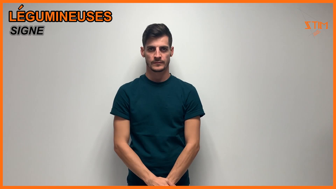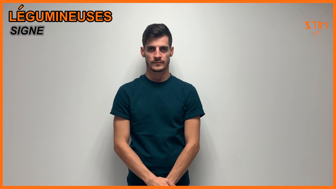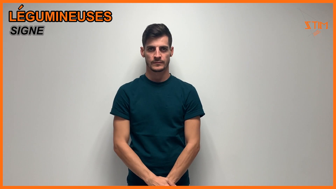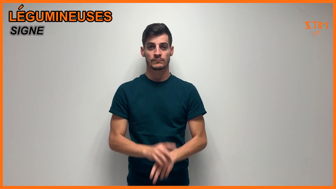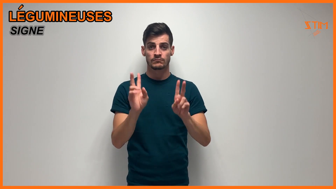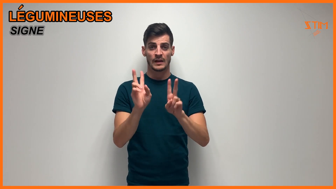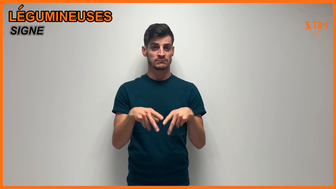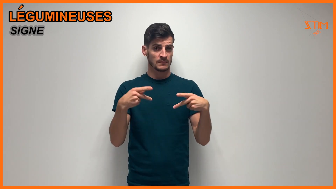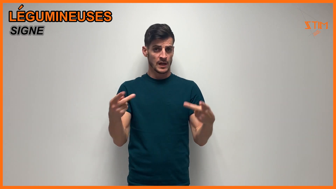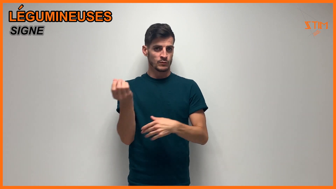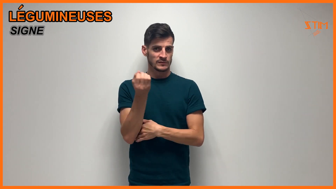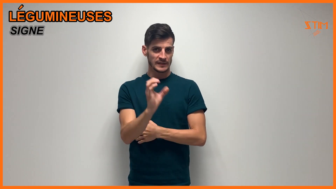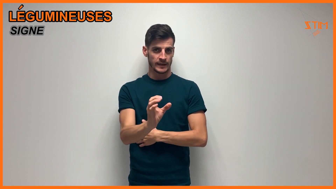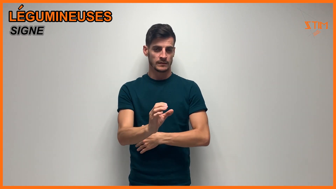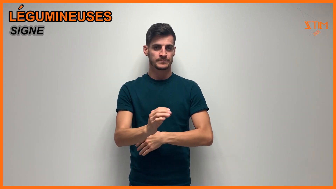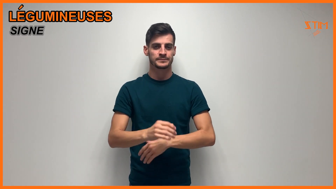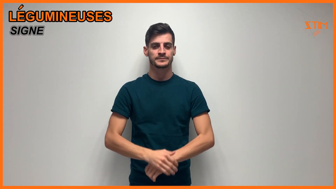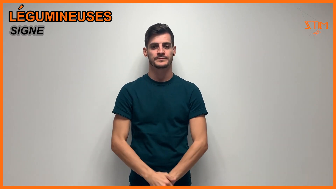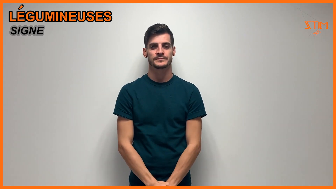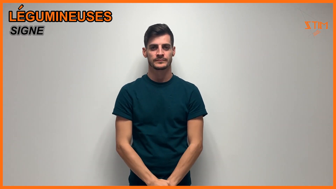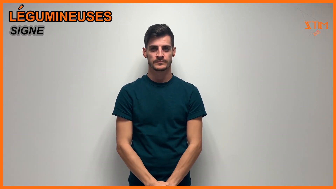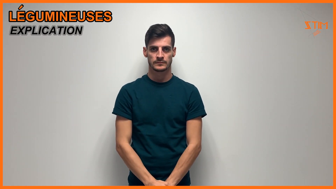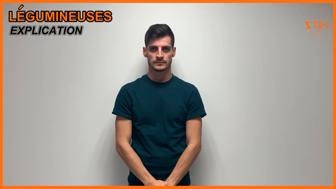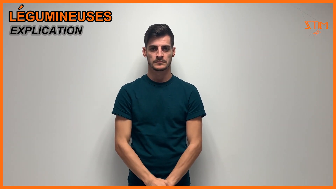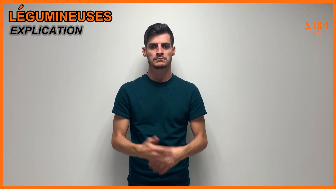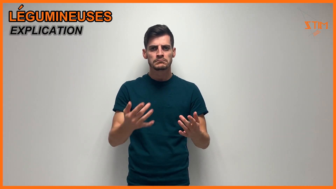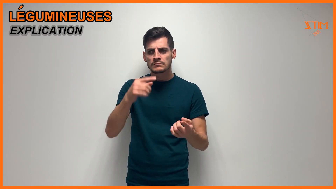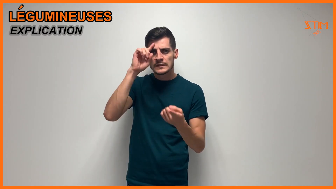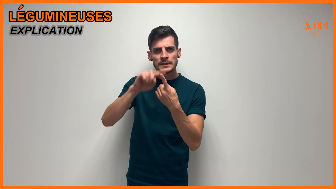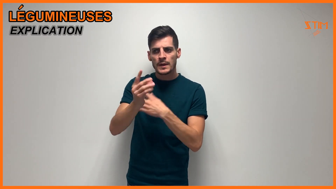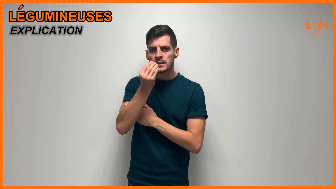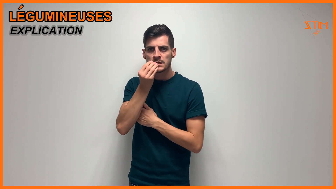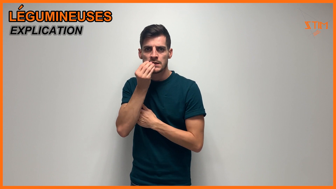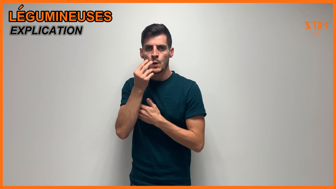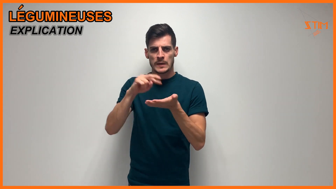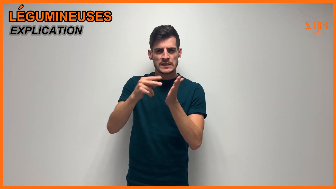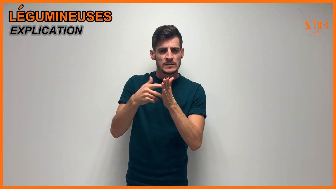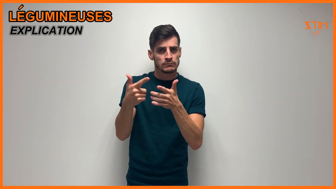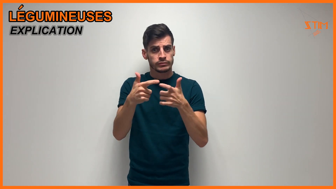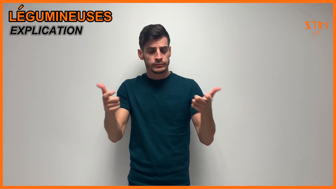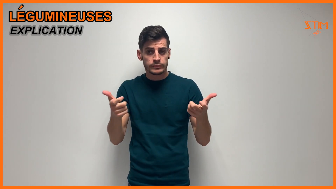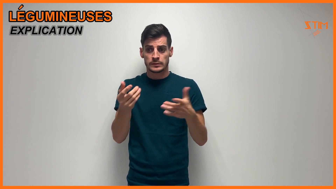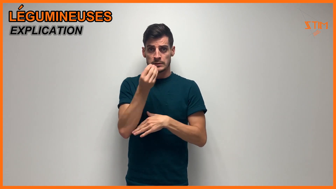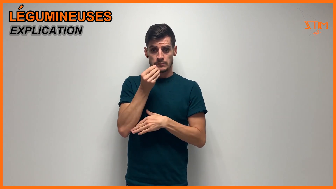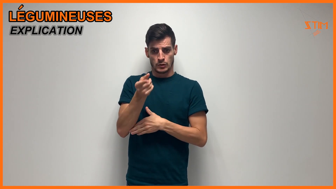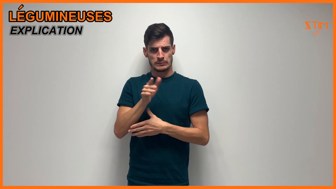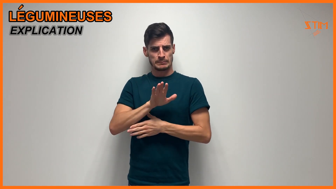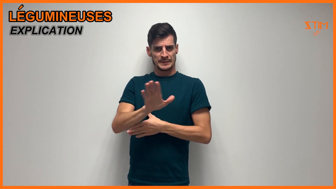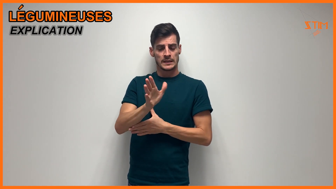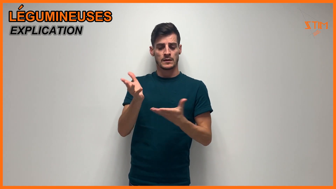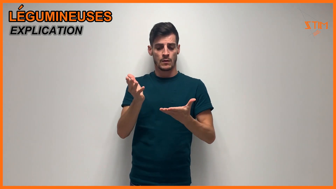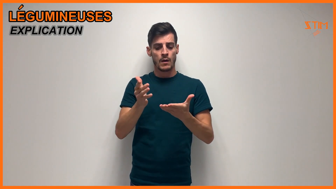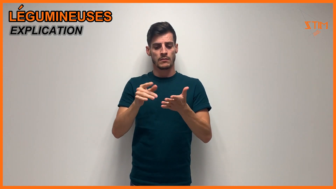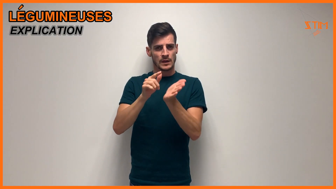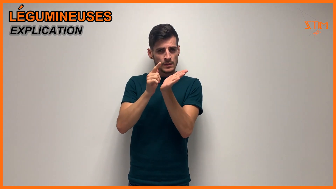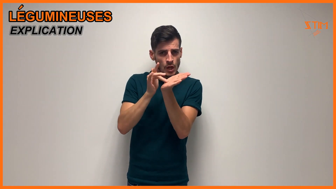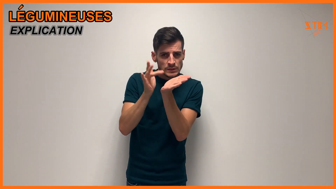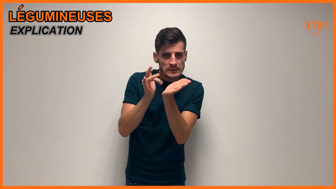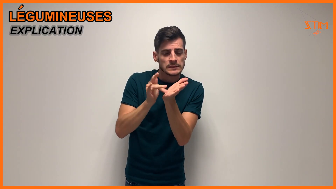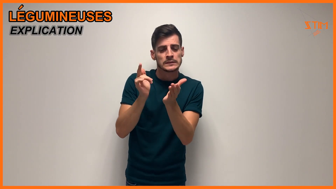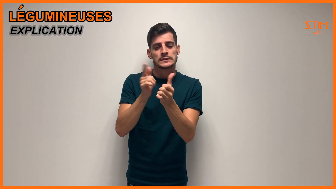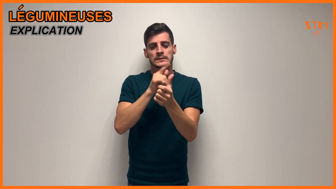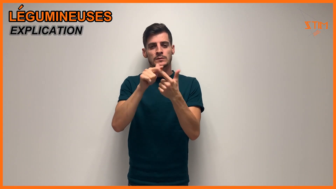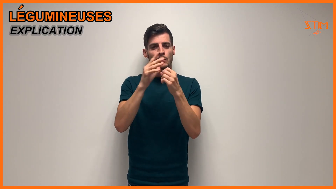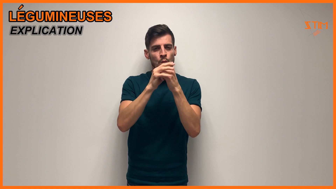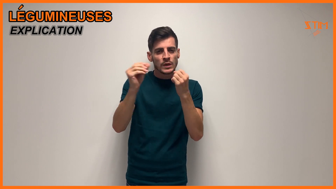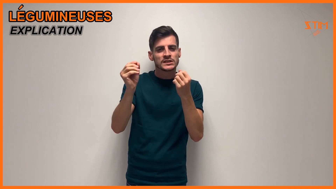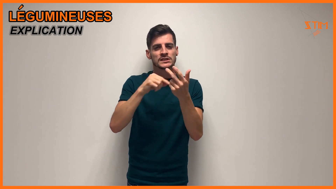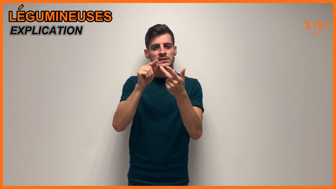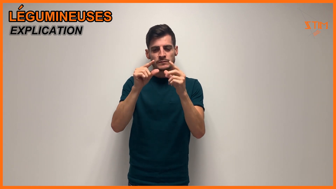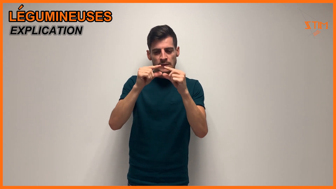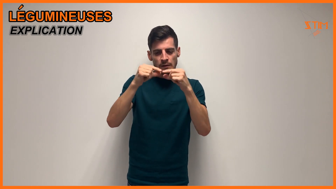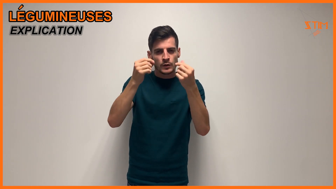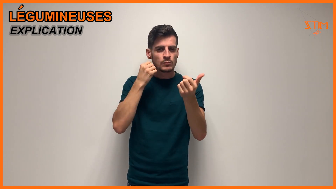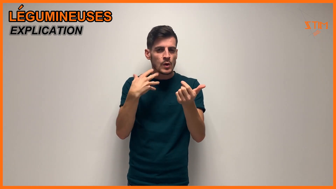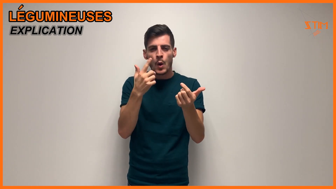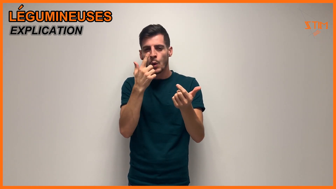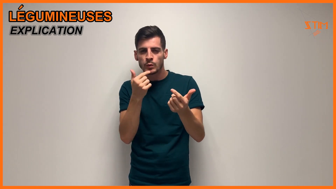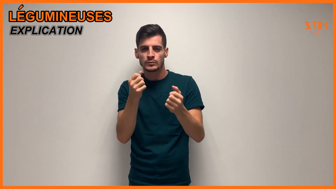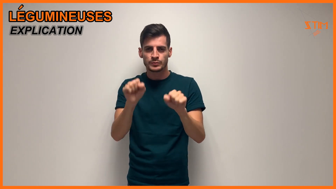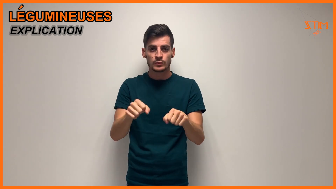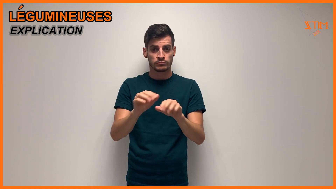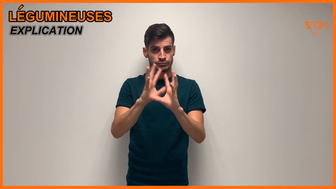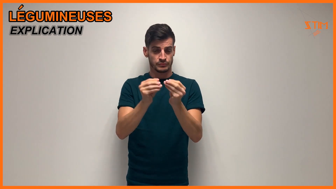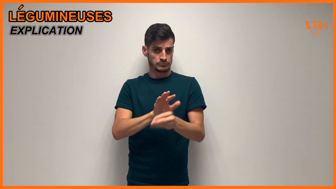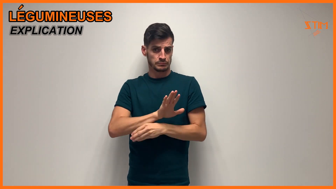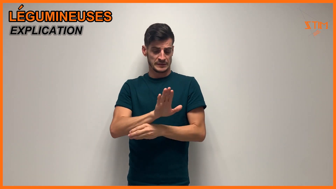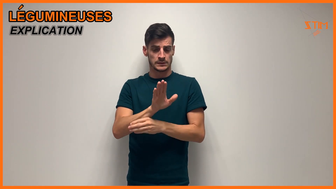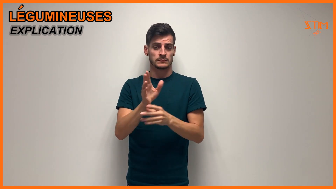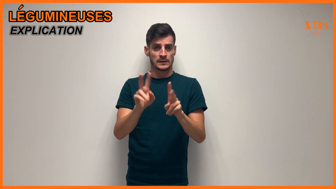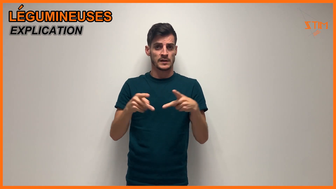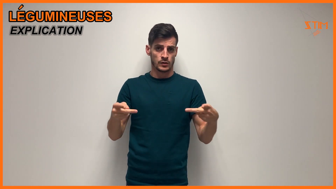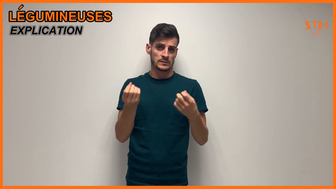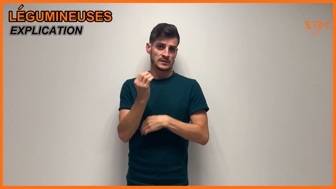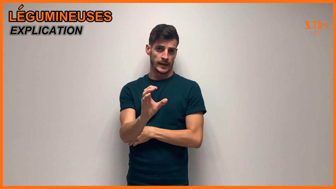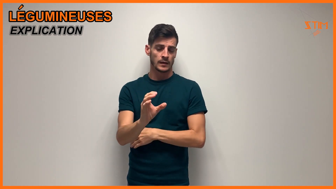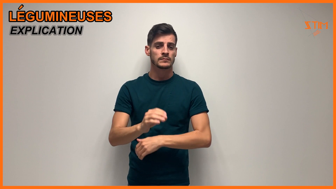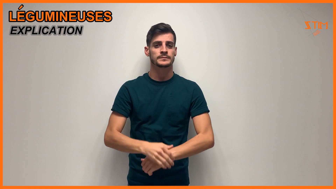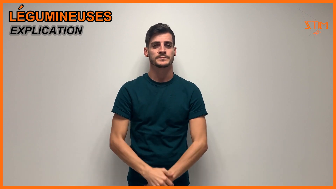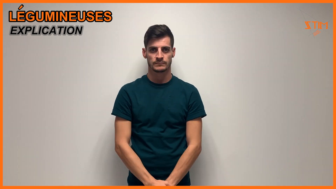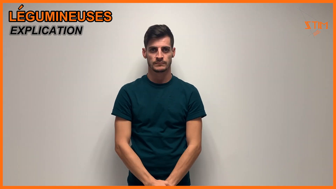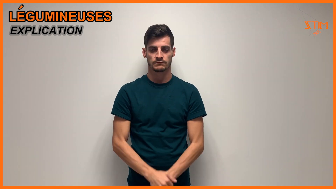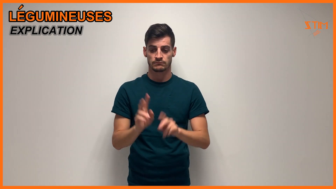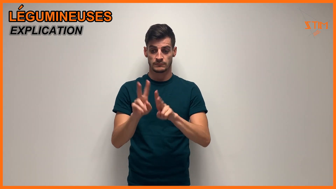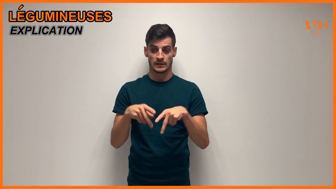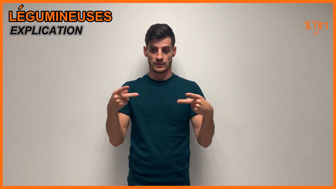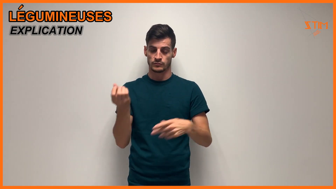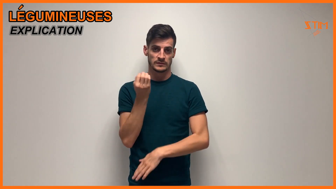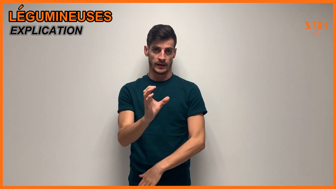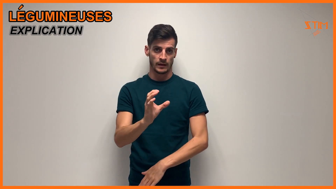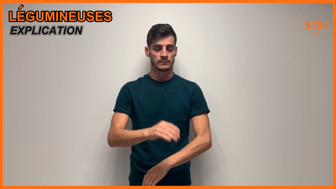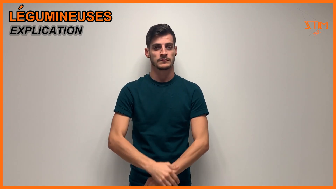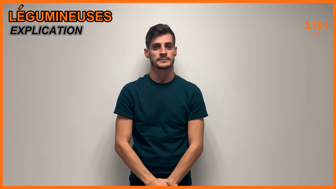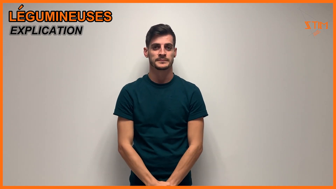Légumineuses